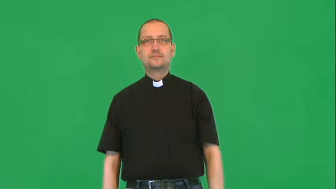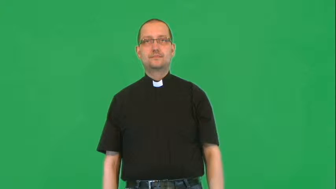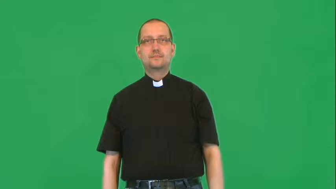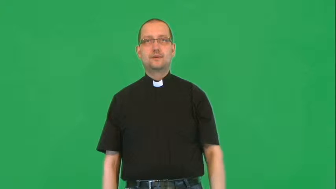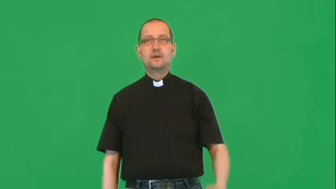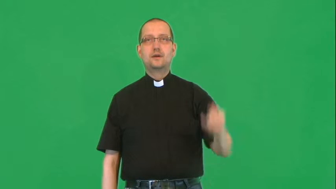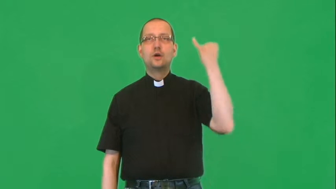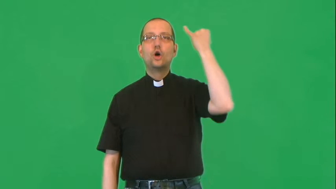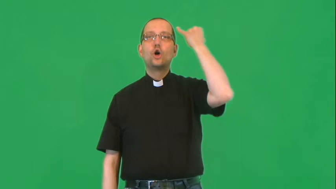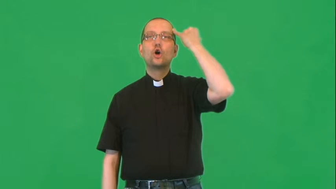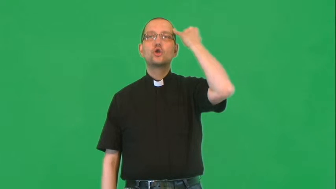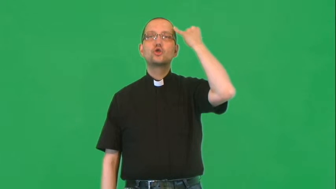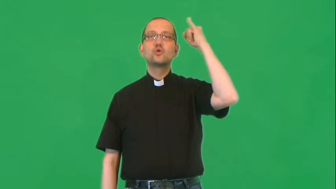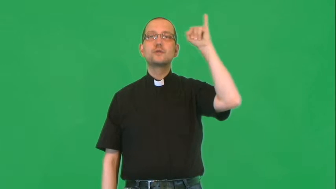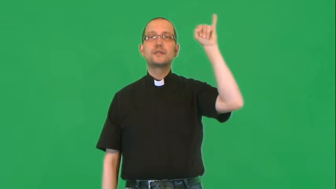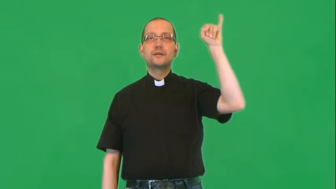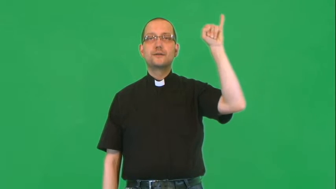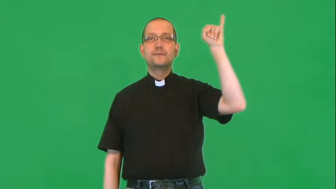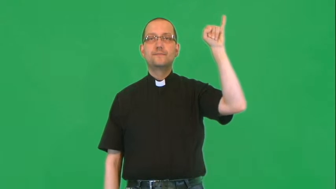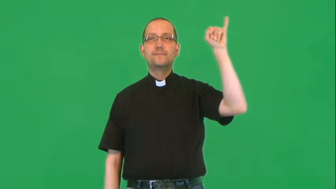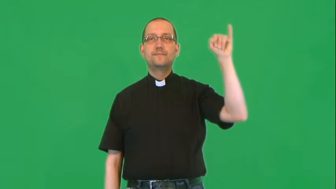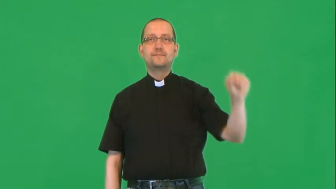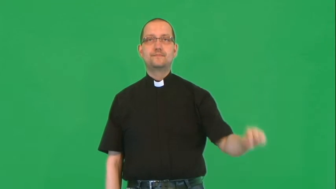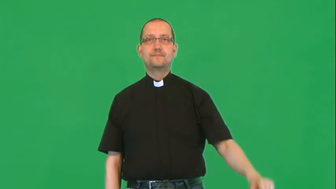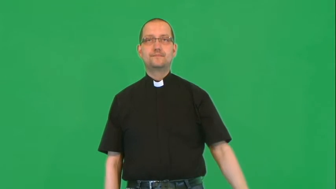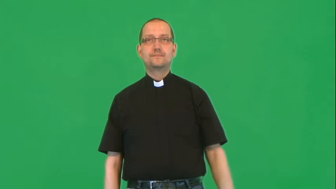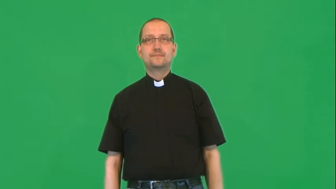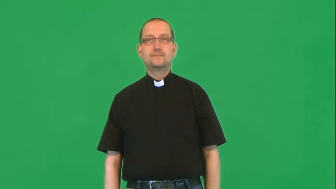cudzy